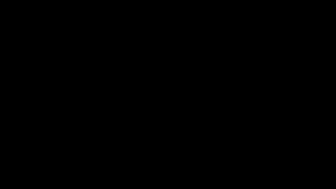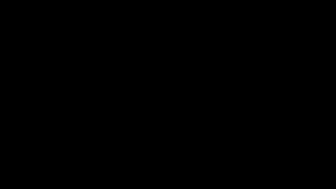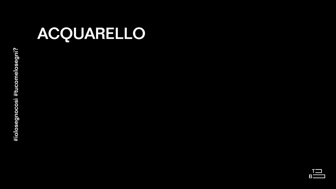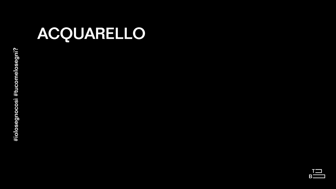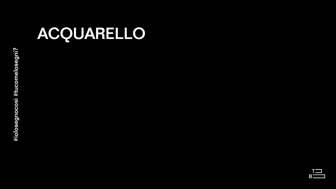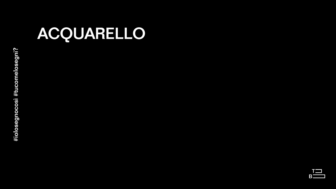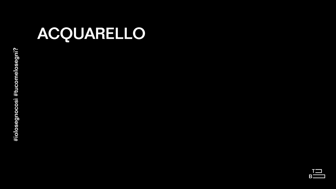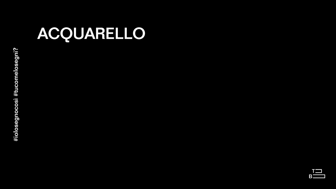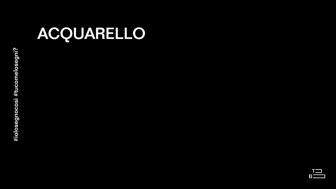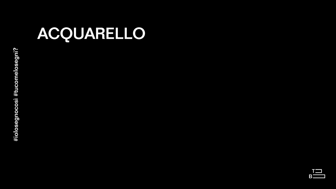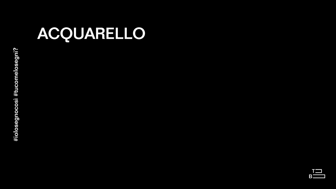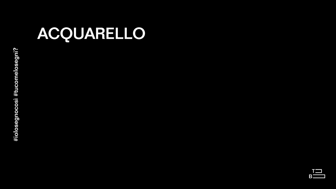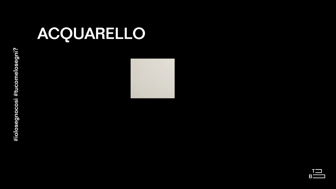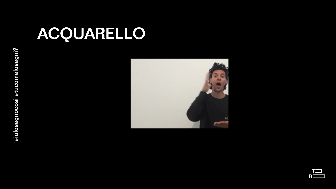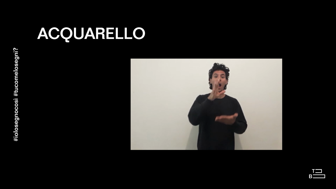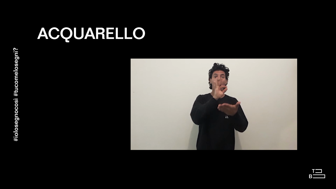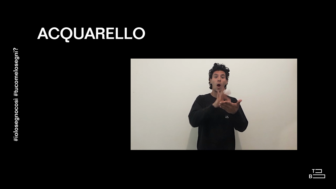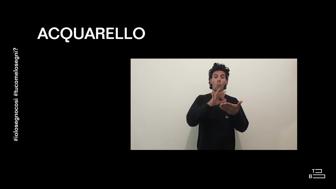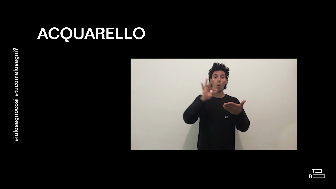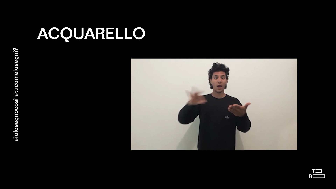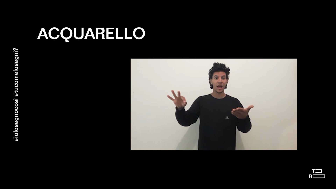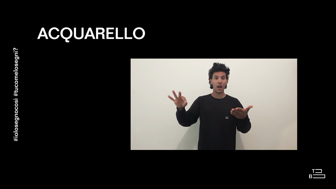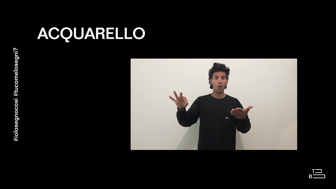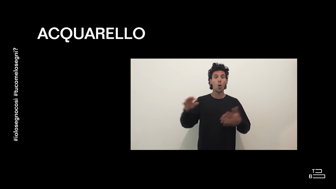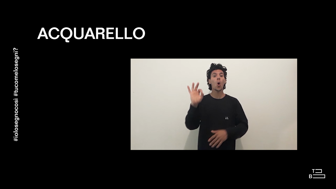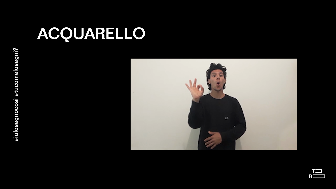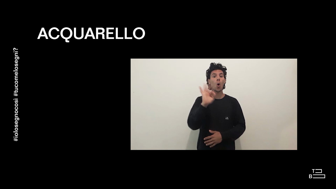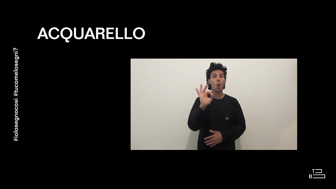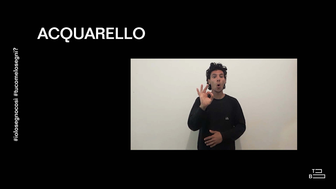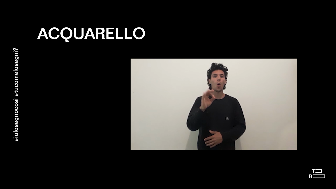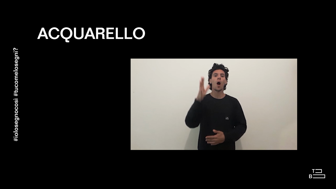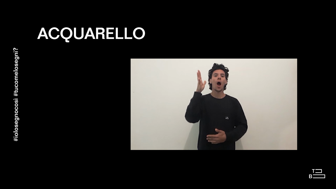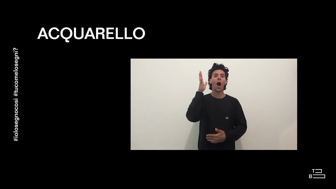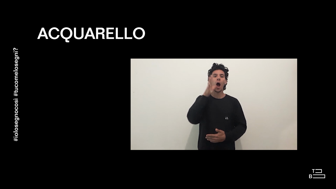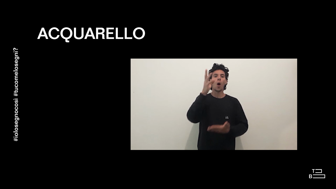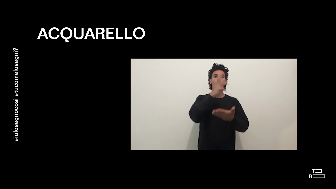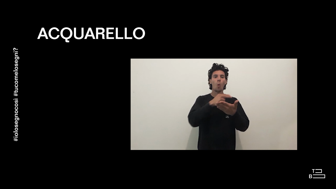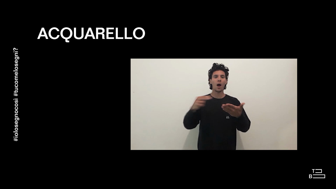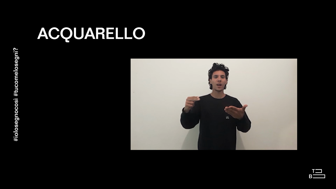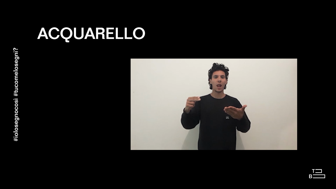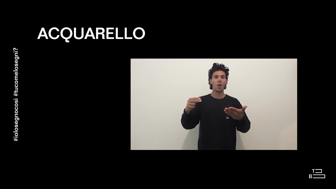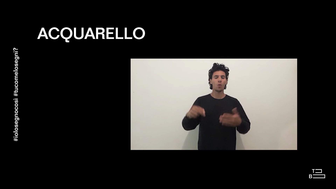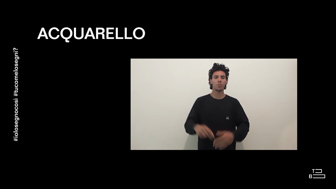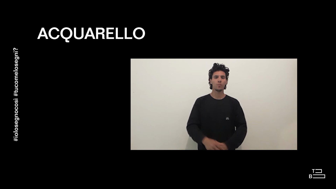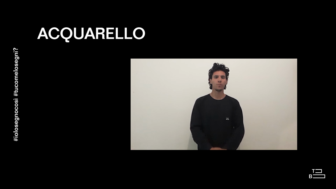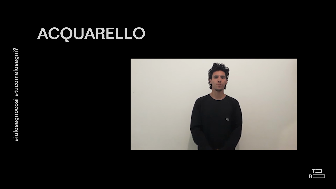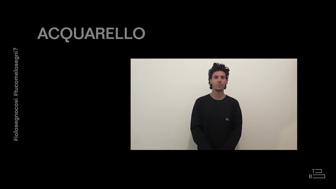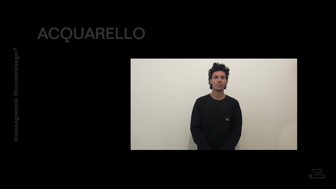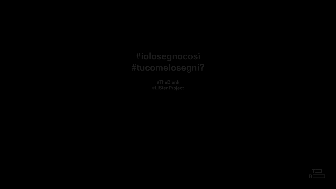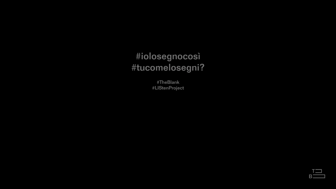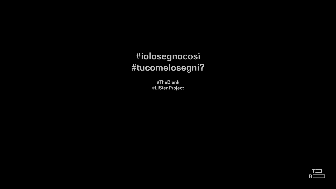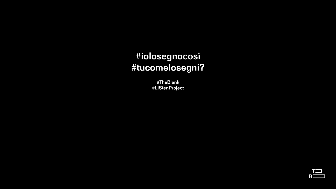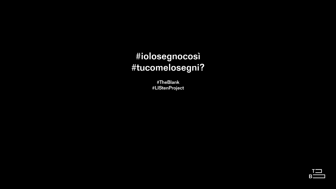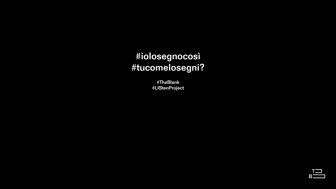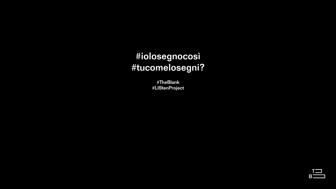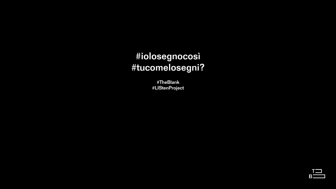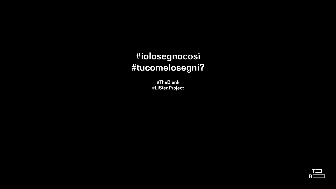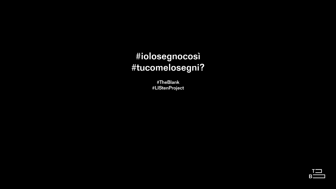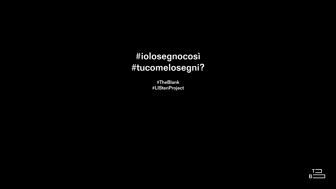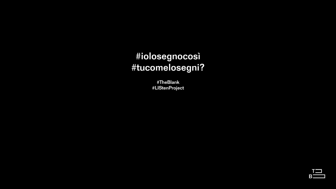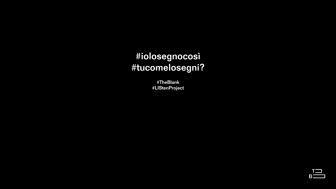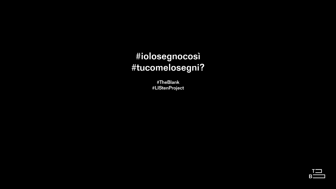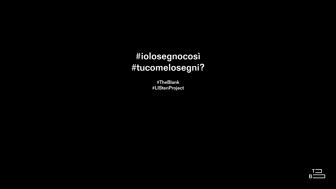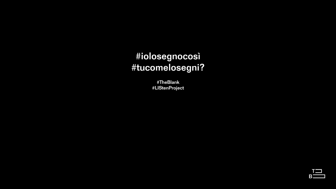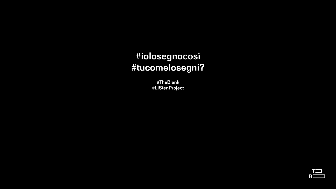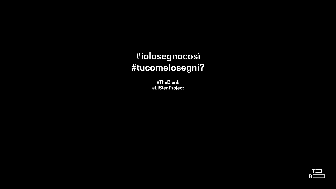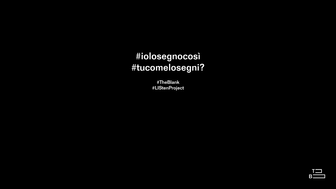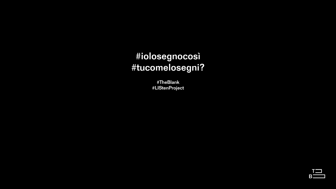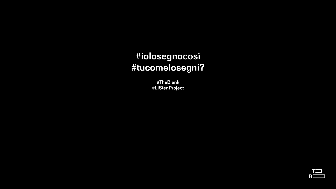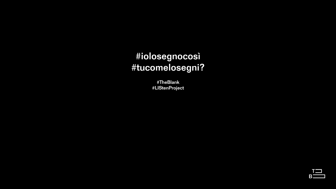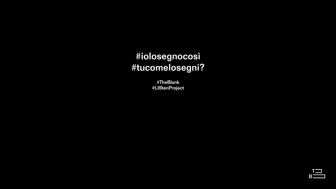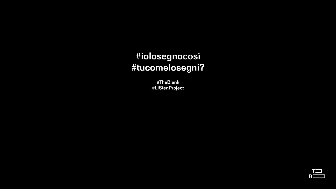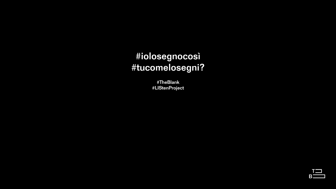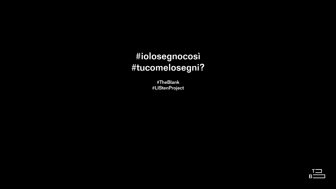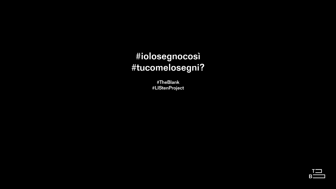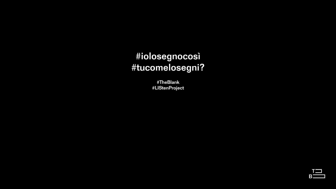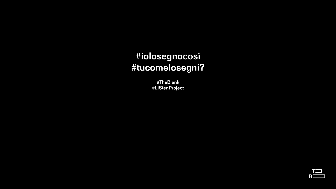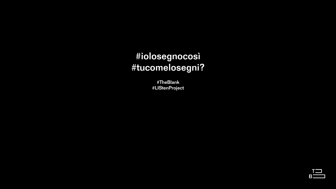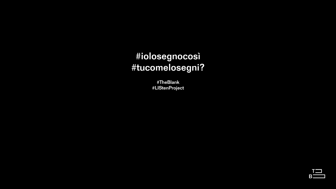ACQUARELLO